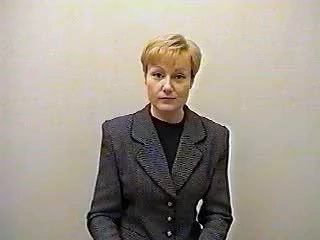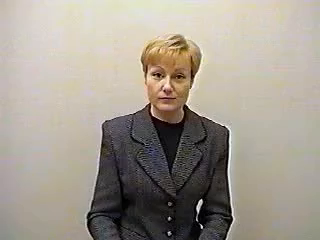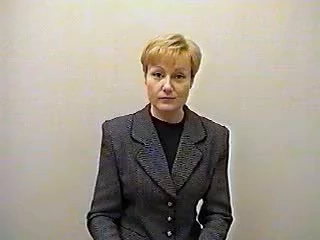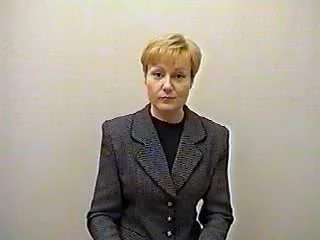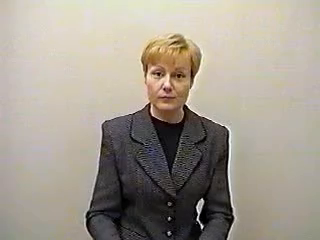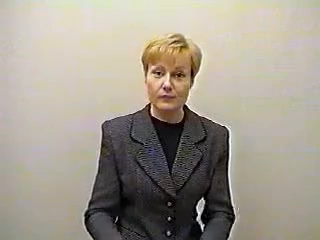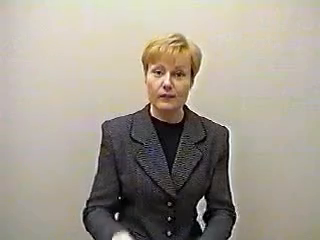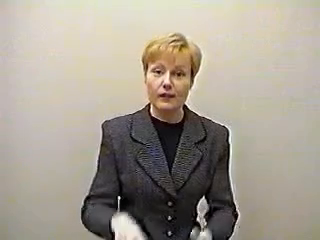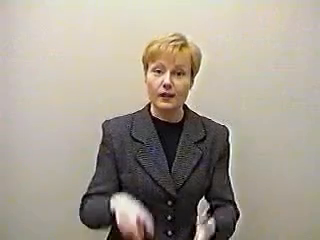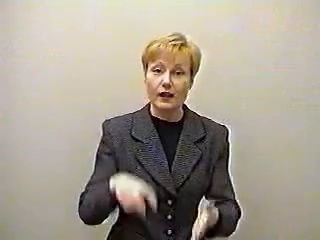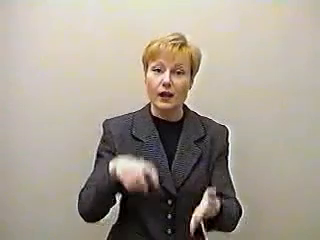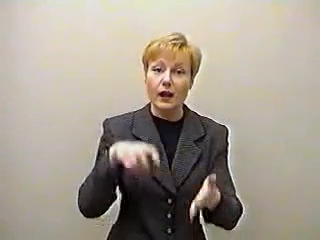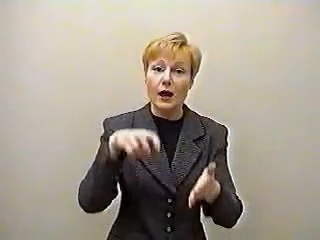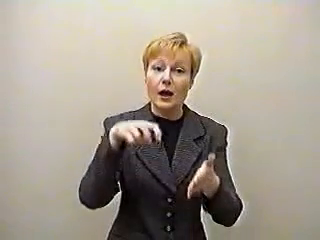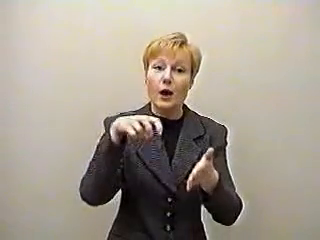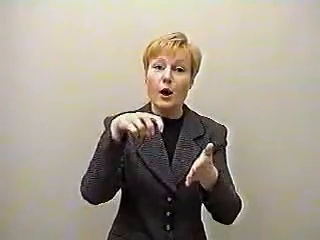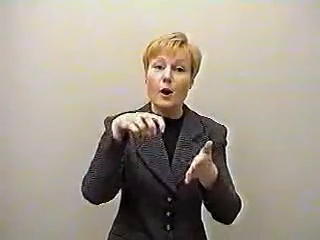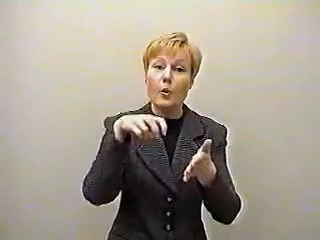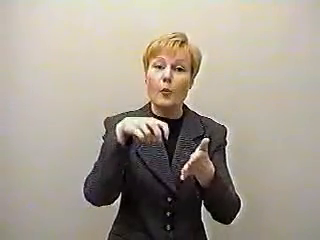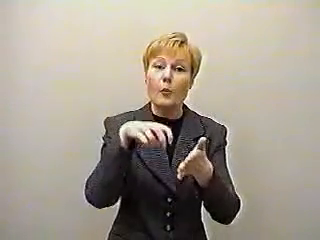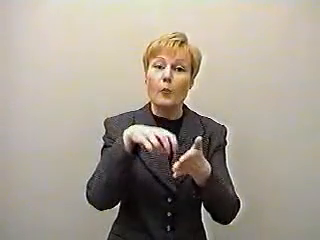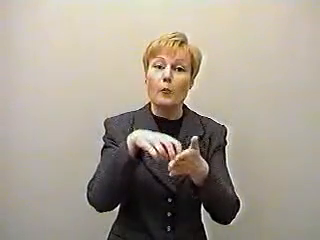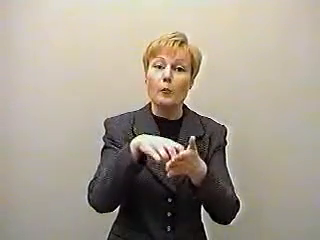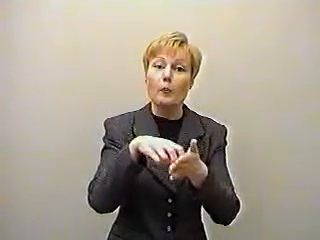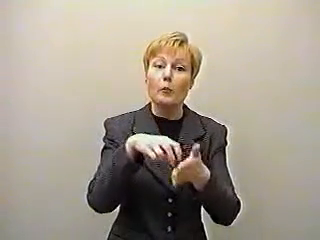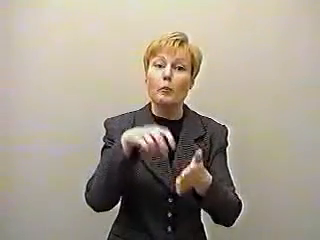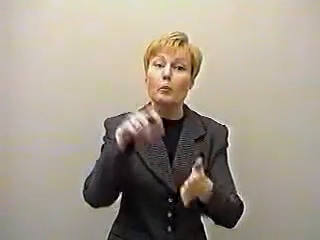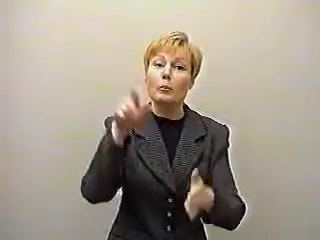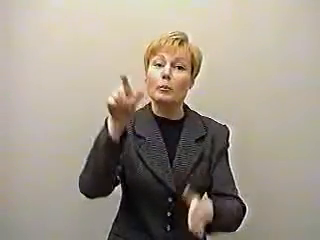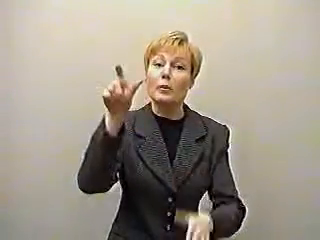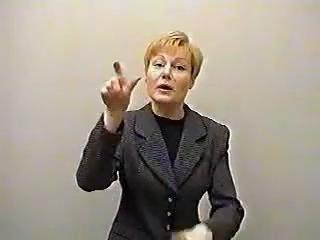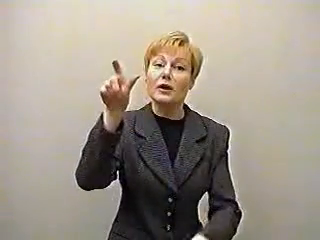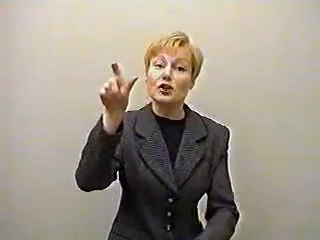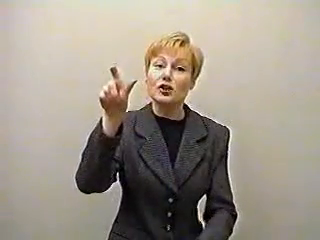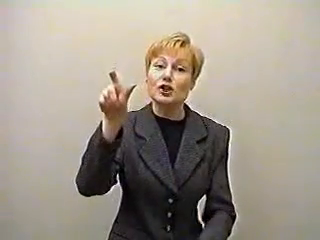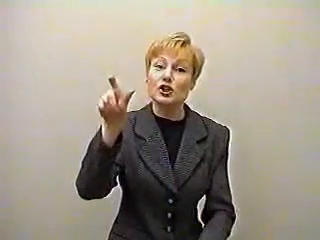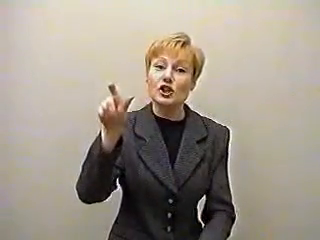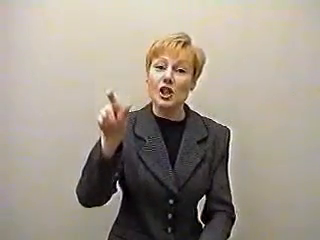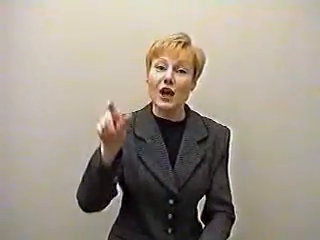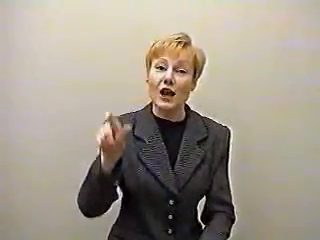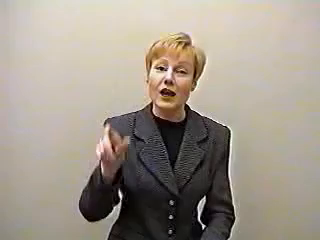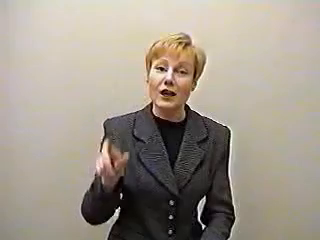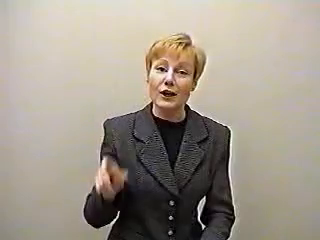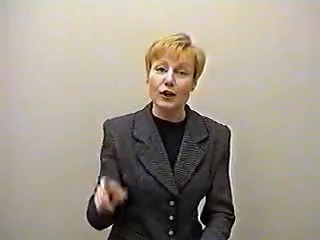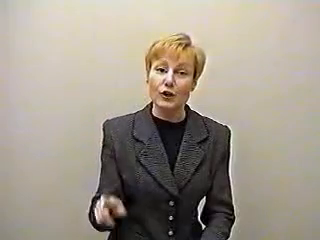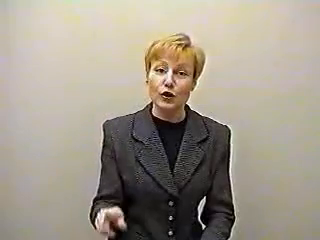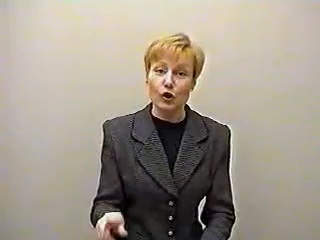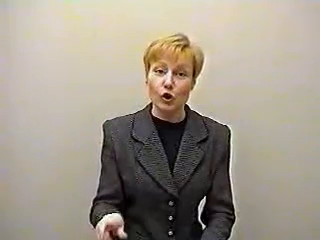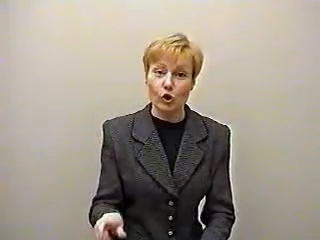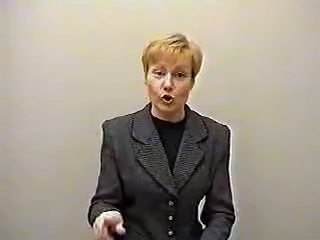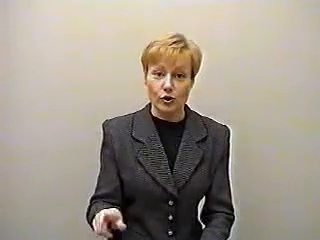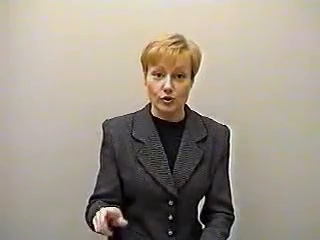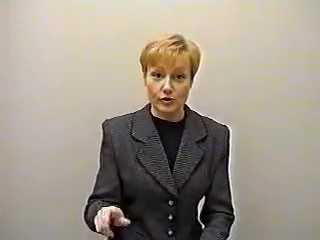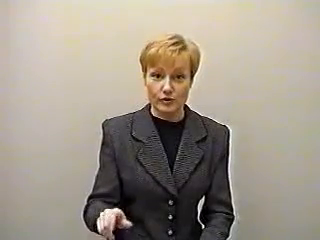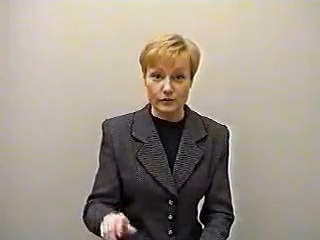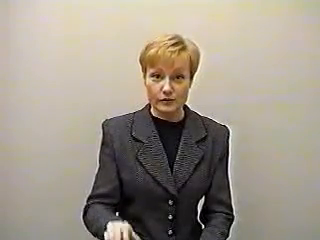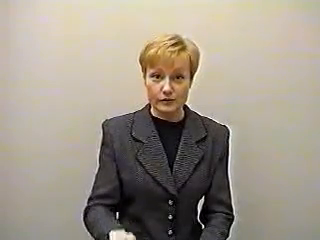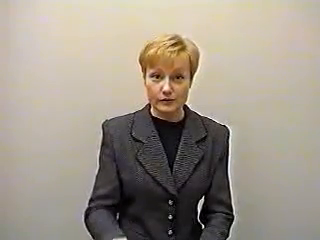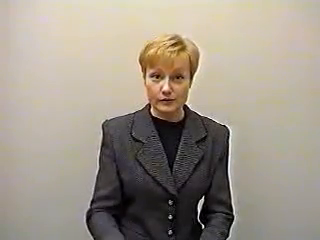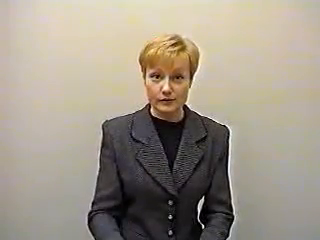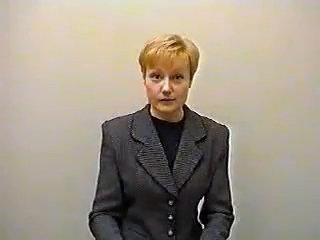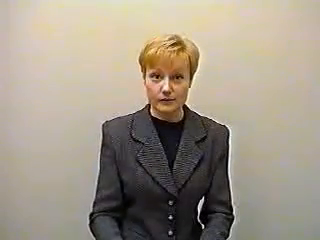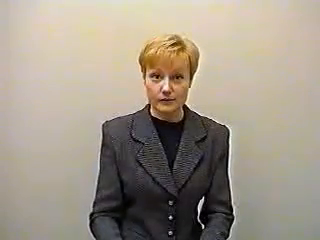почтальон